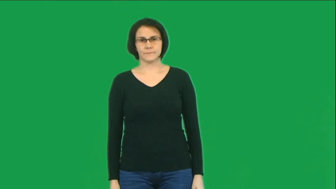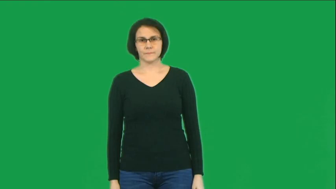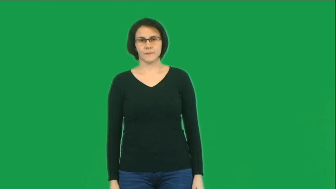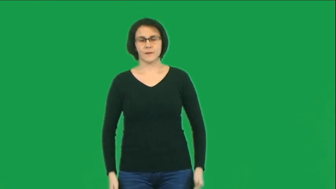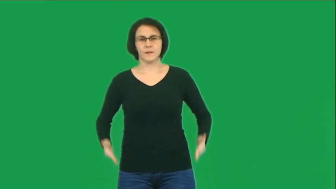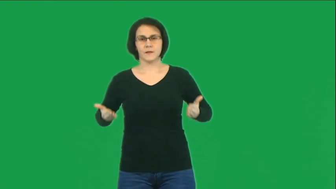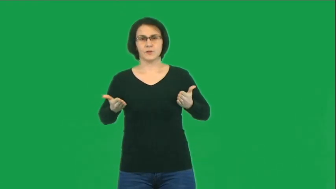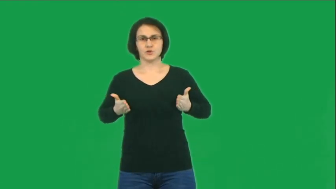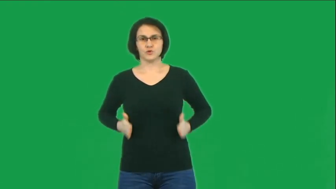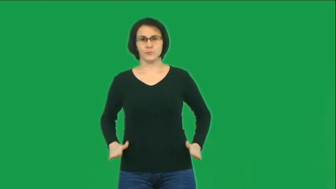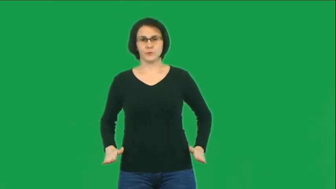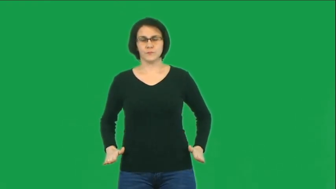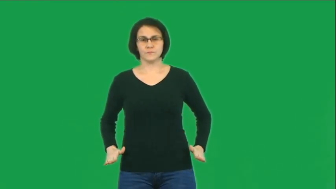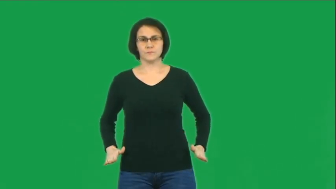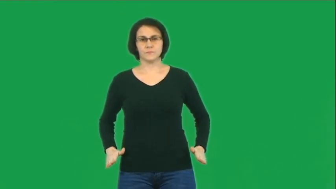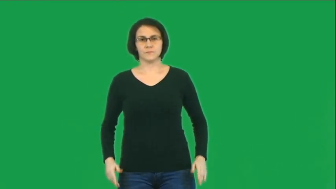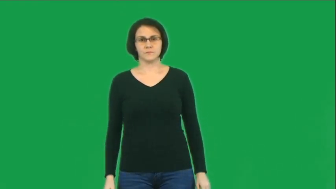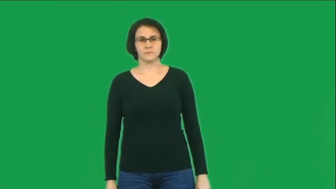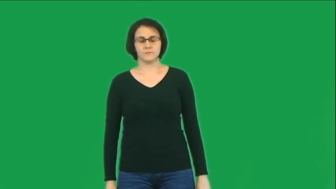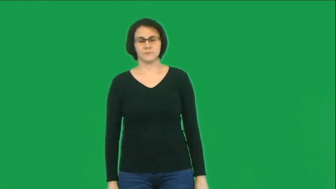szczupły